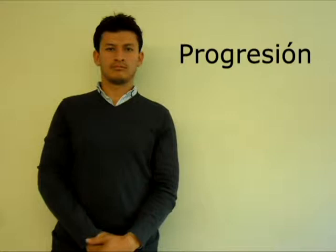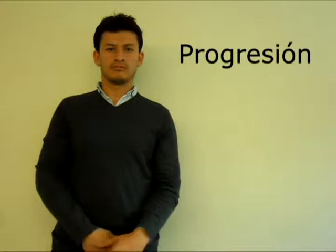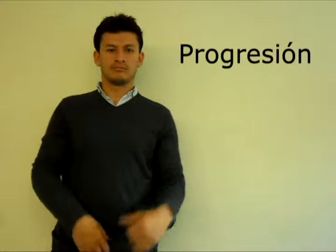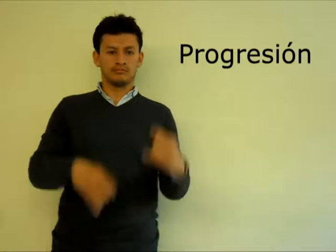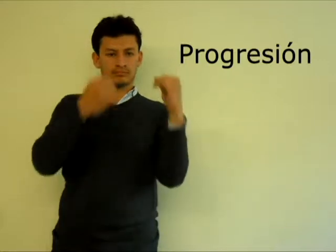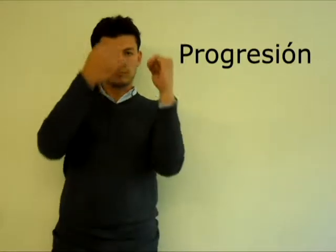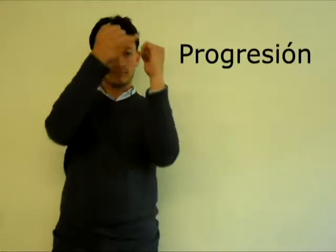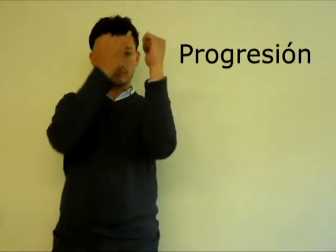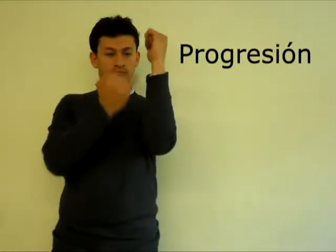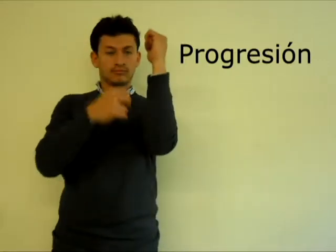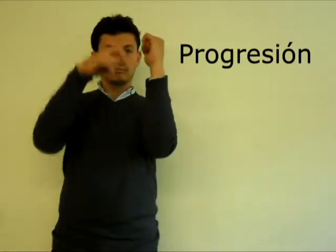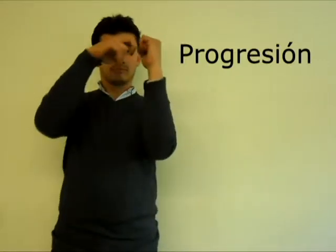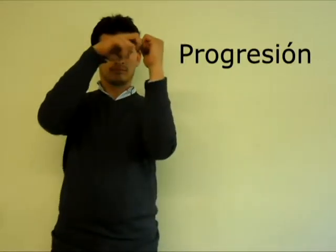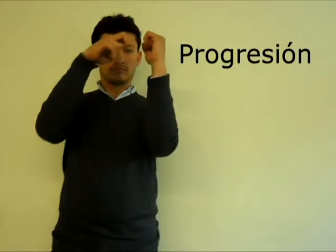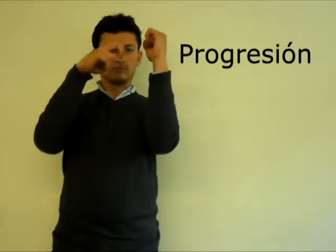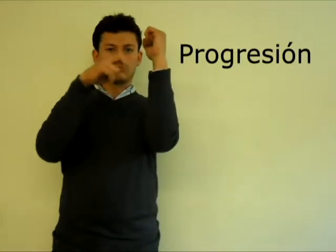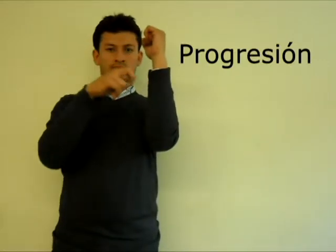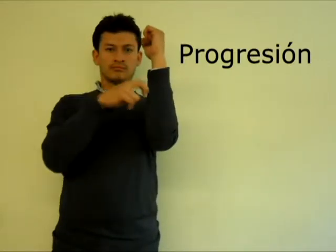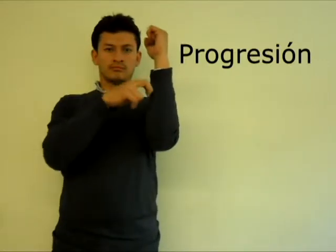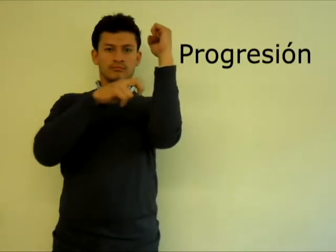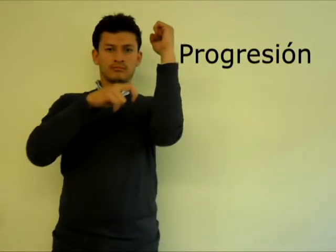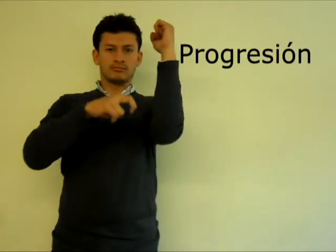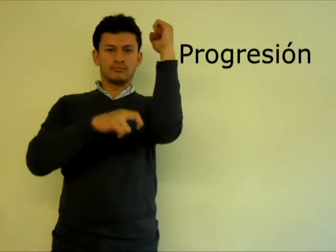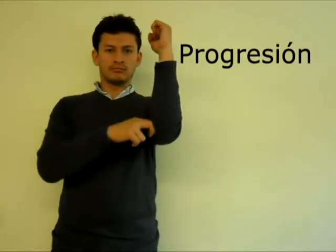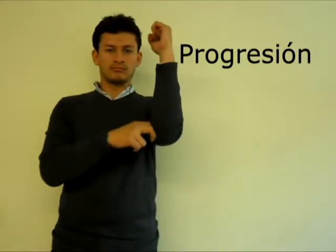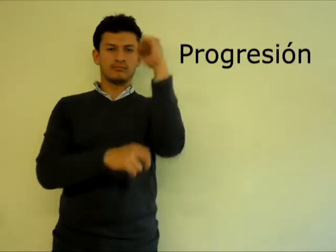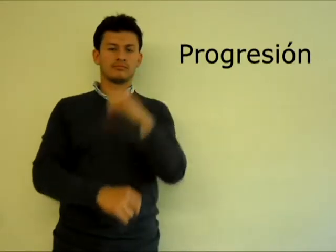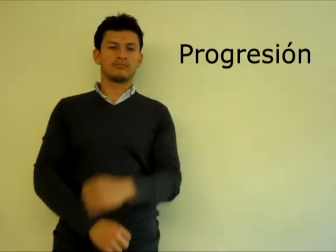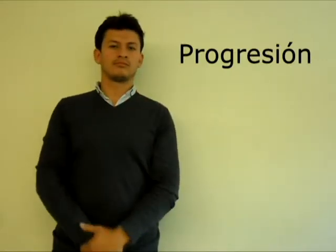Progresión